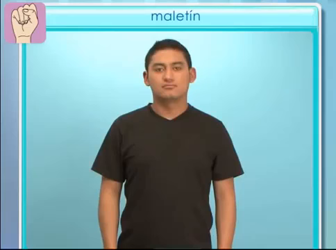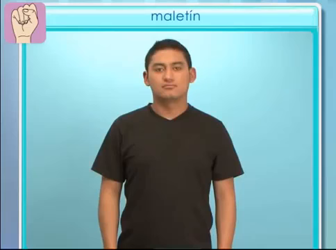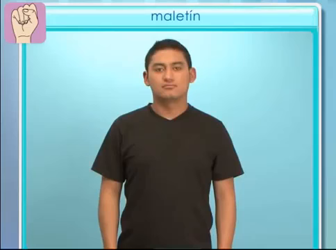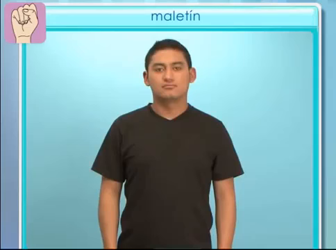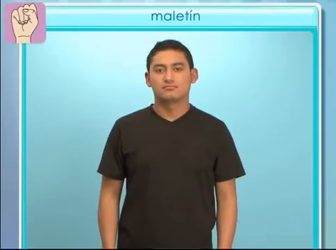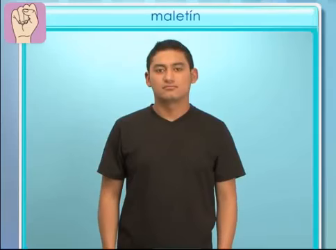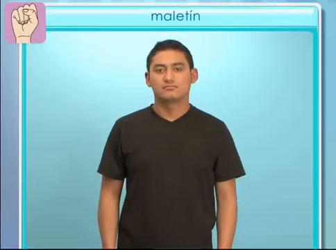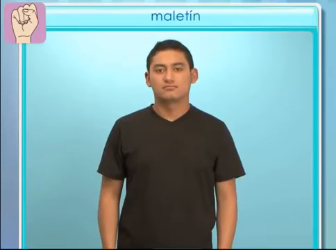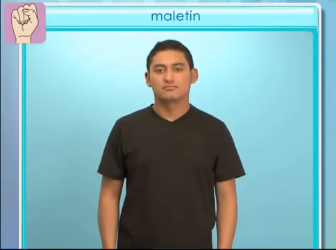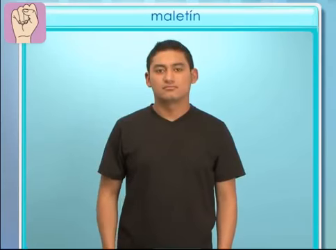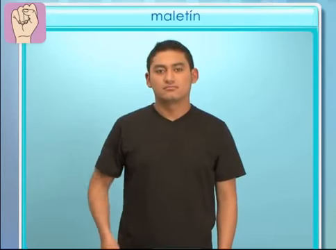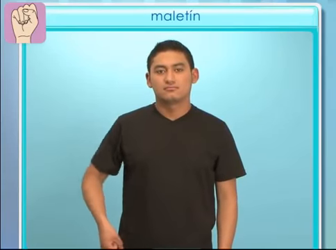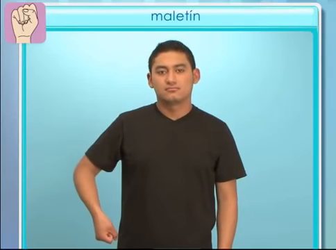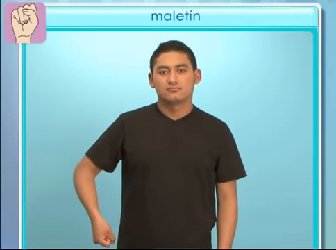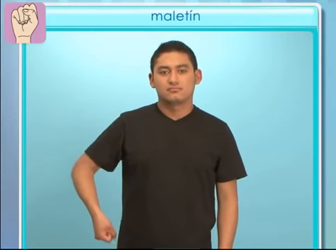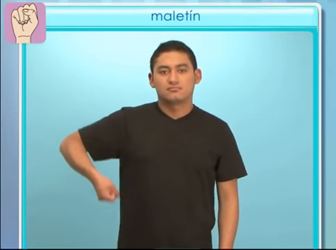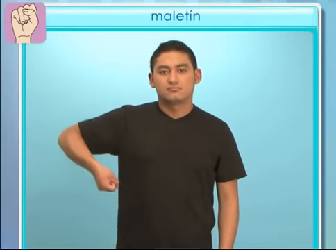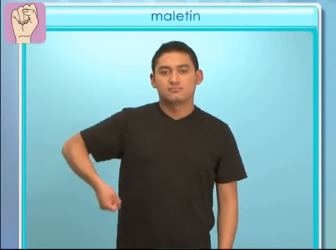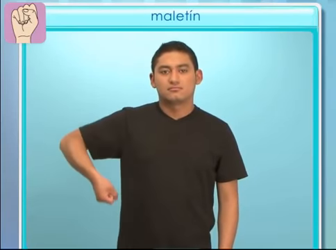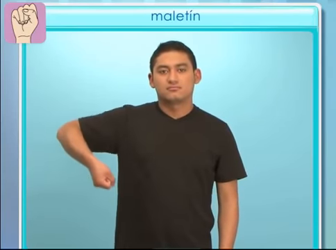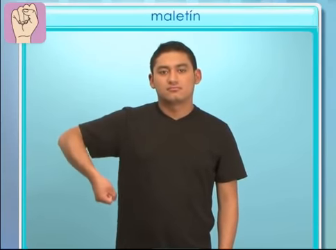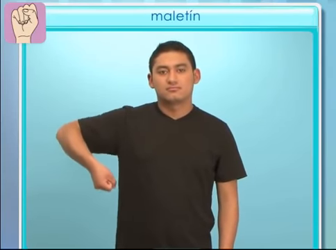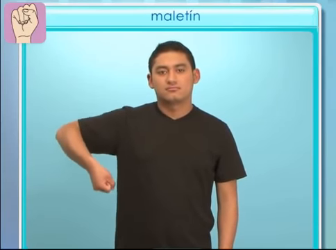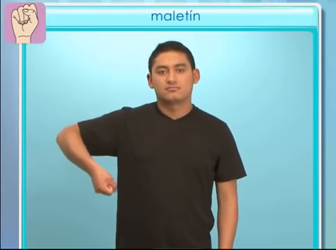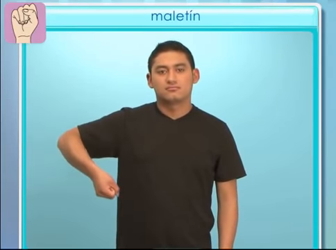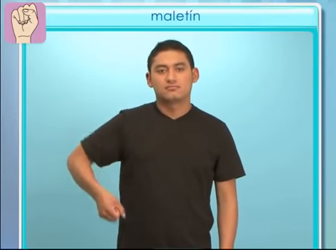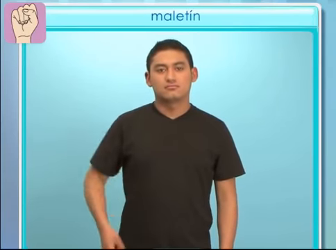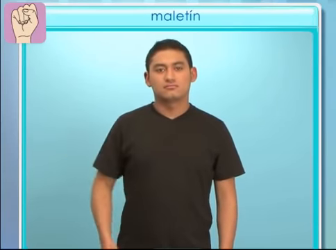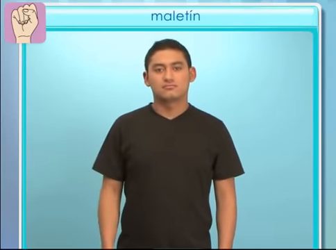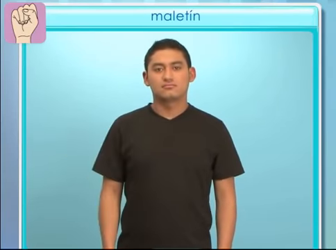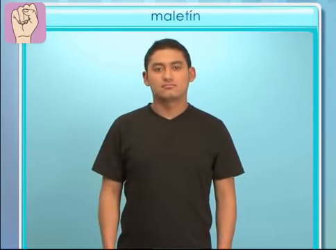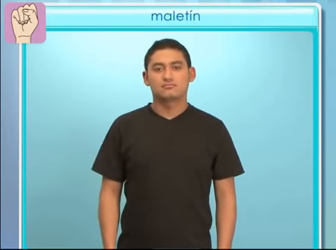MALETIN